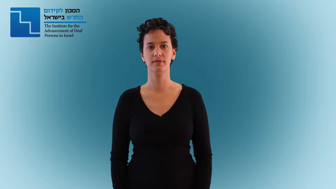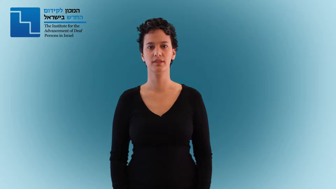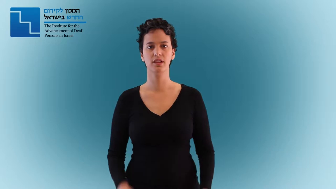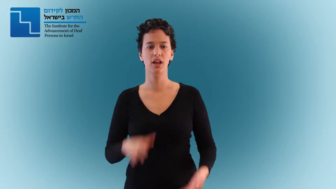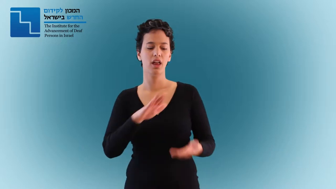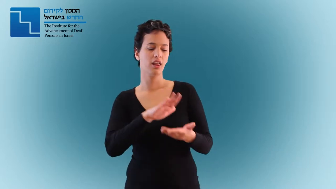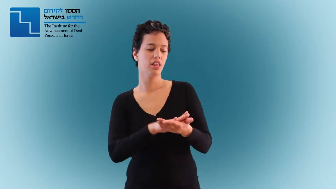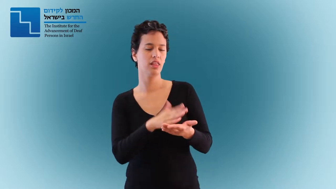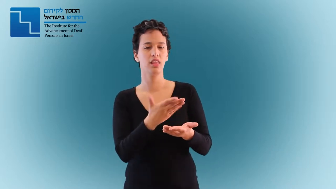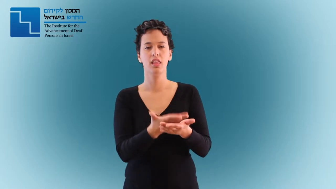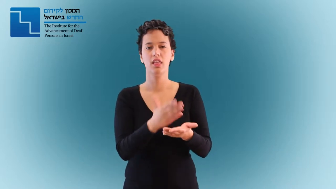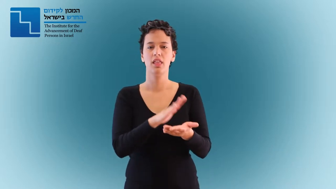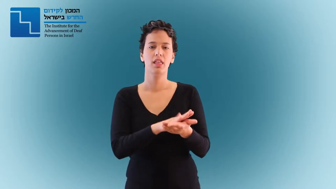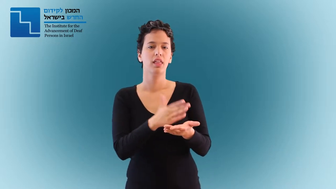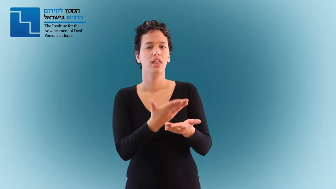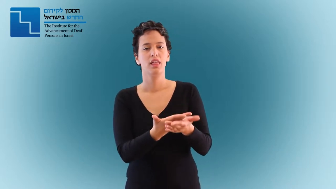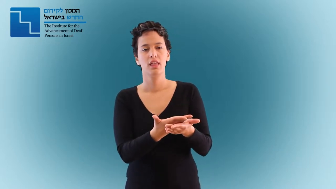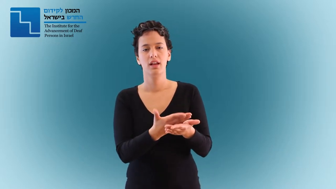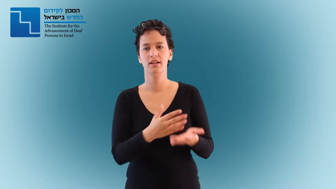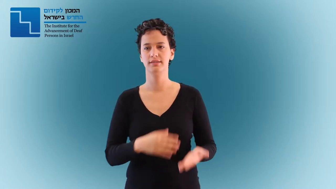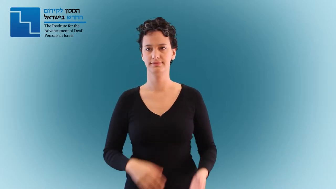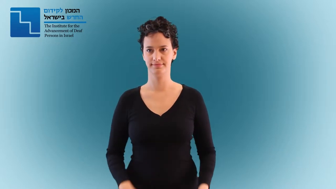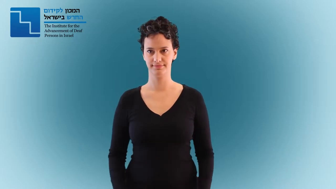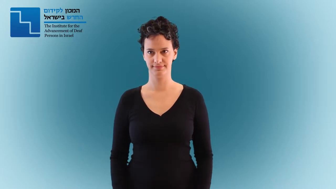נדודי שינה